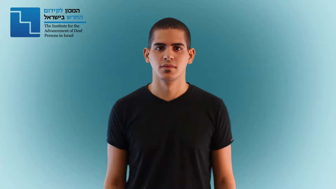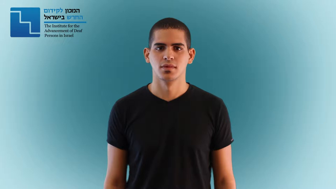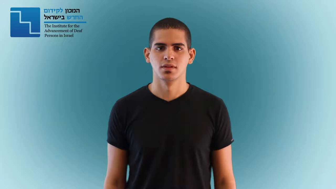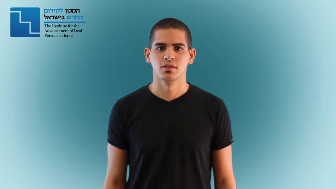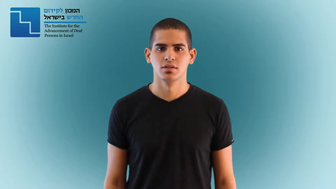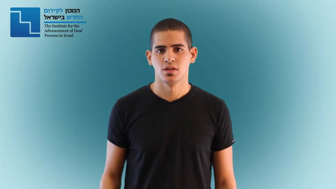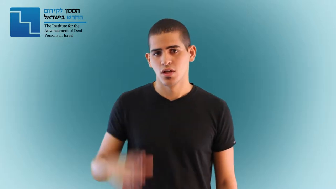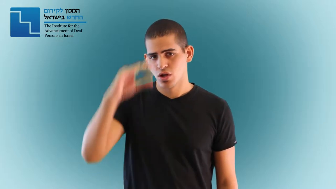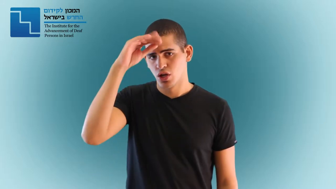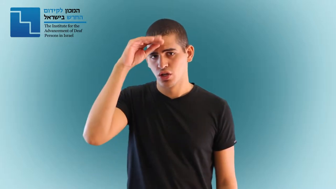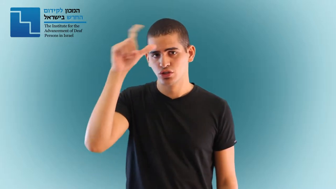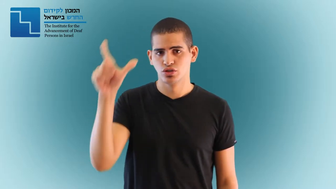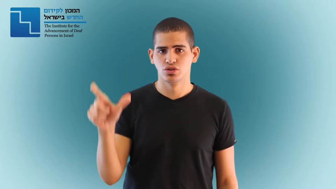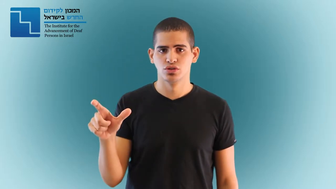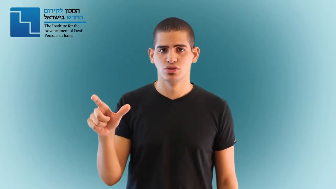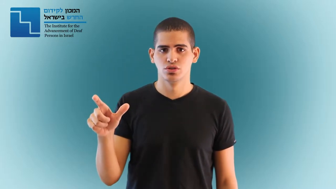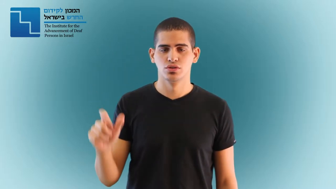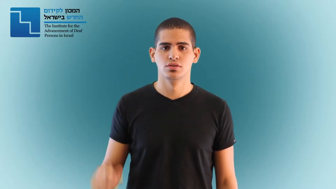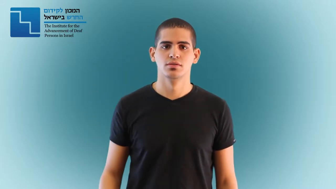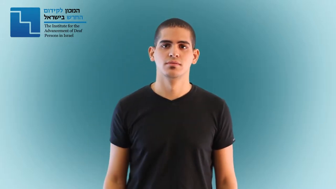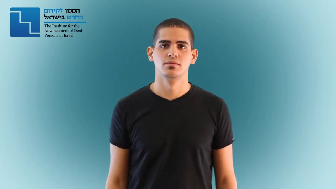איש